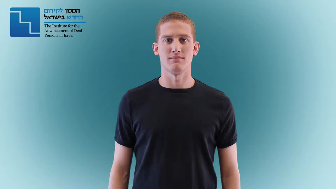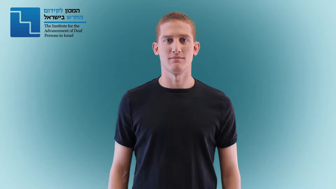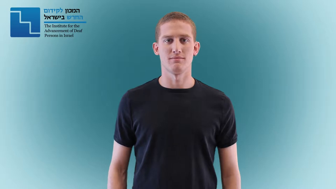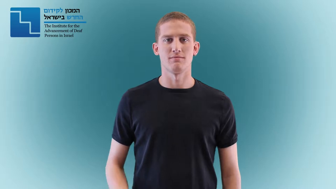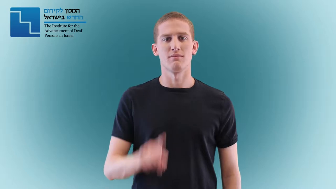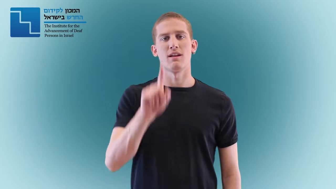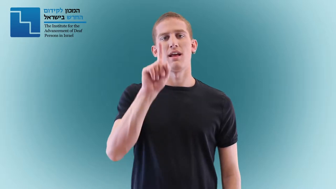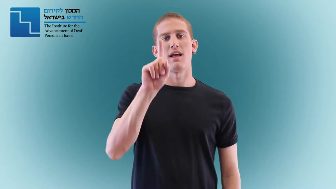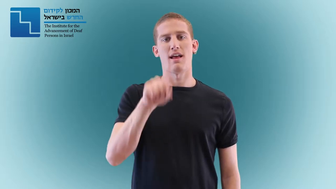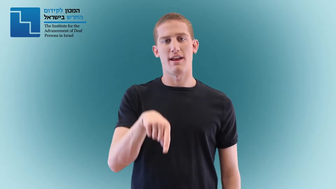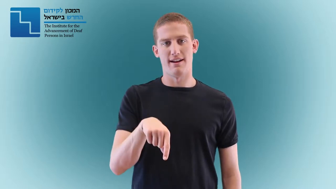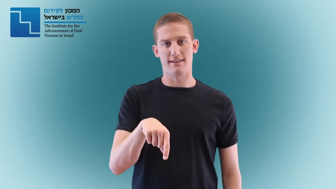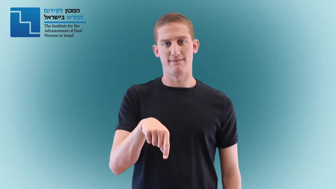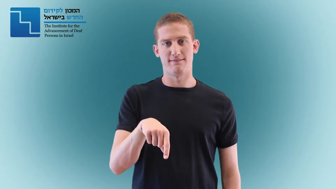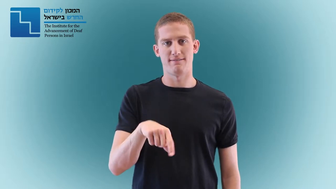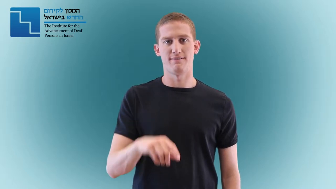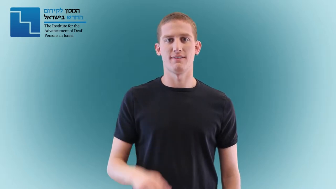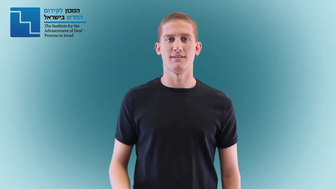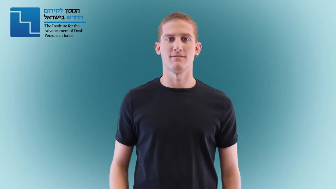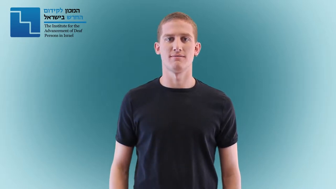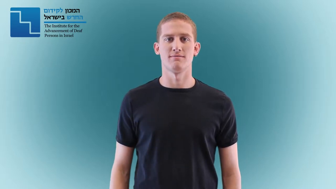אלף